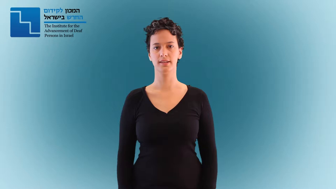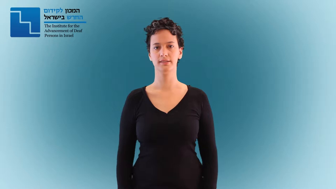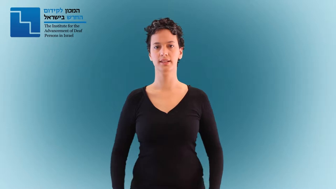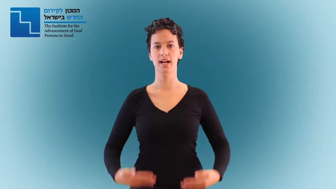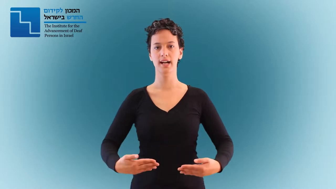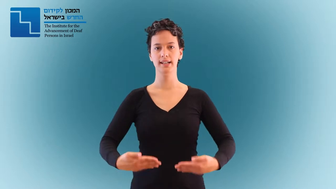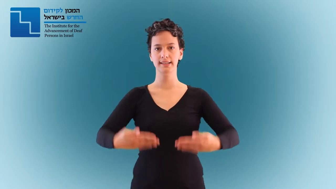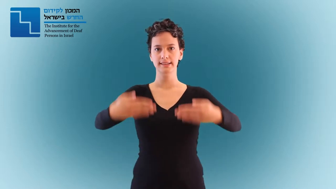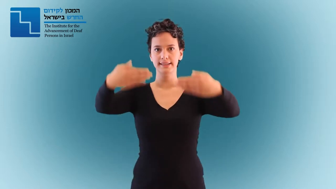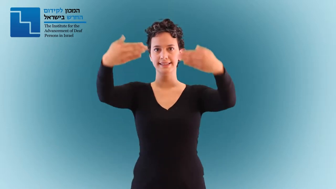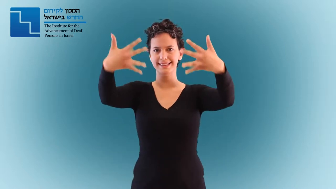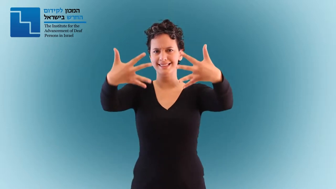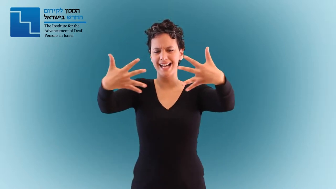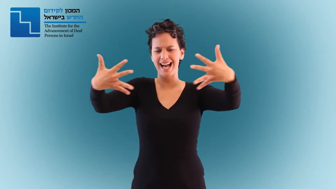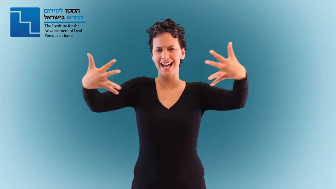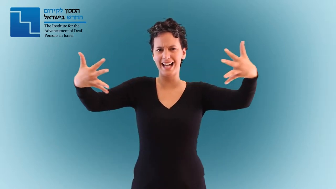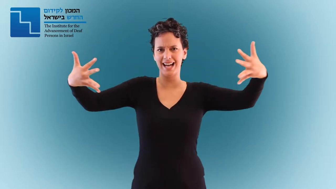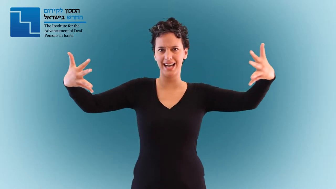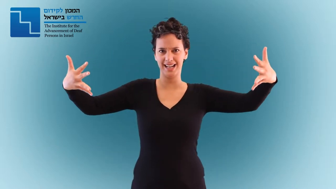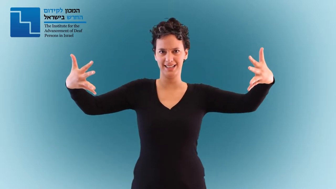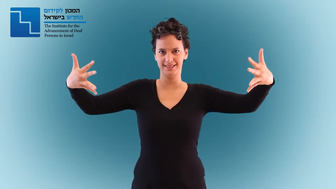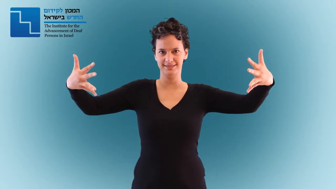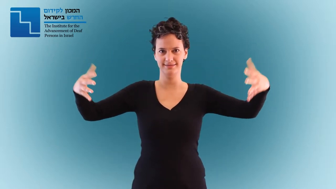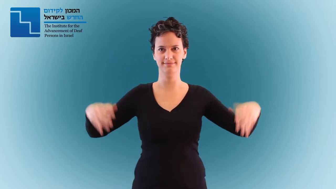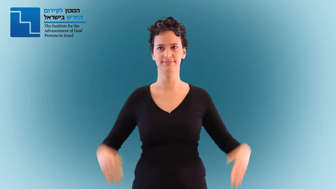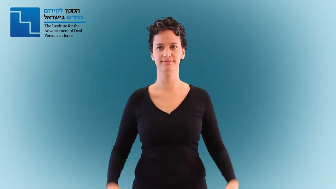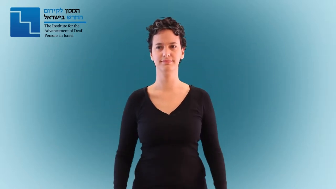סכר